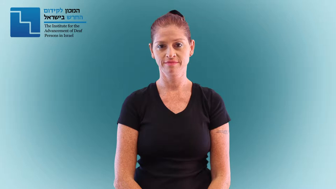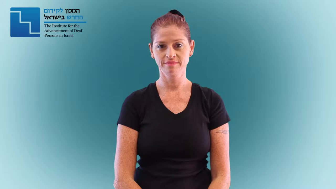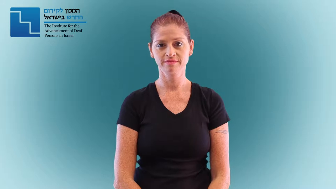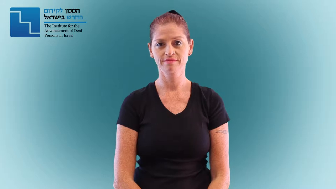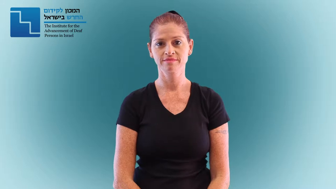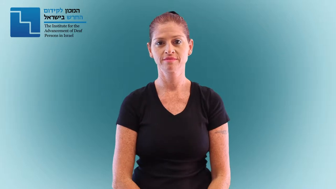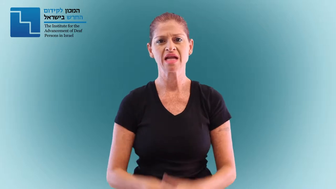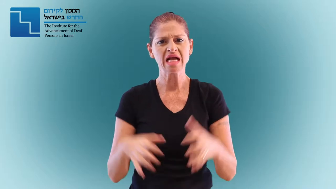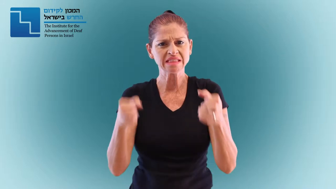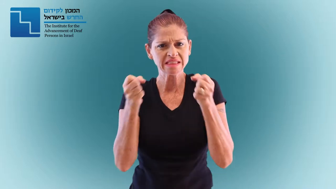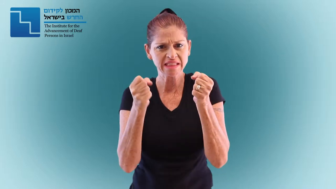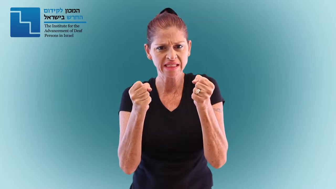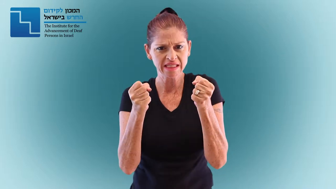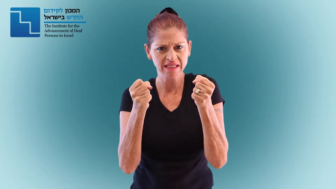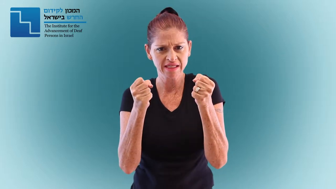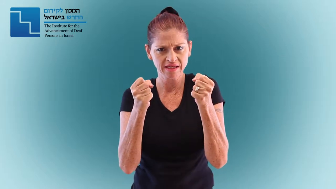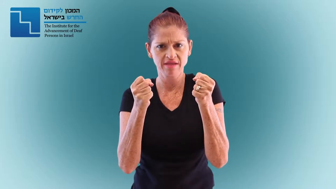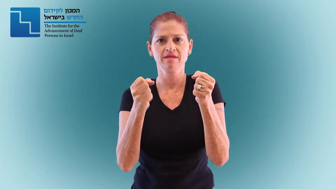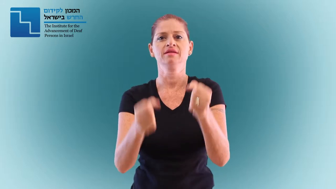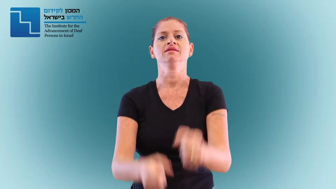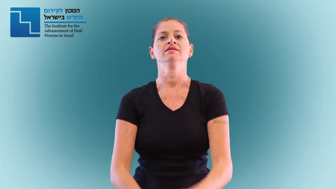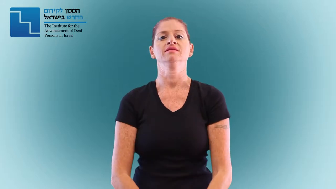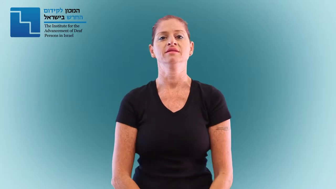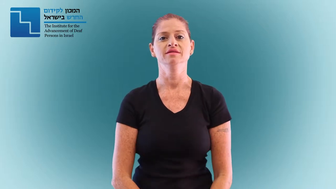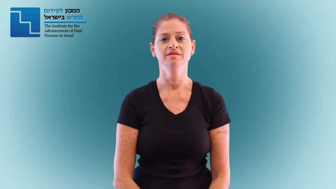להחזיק